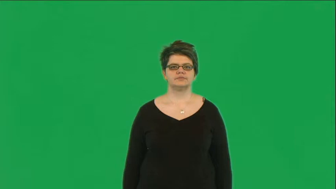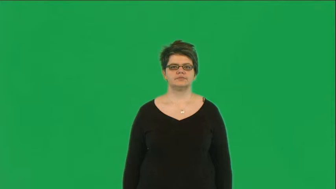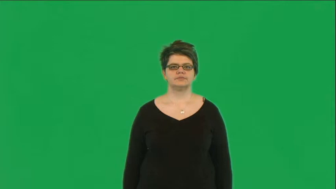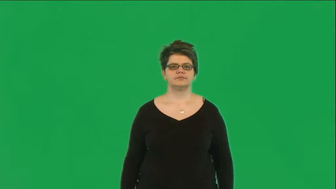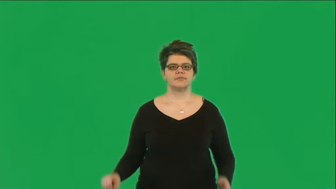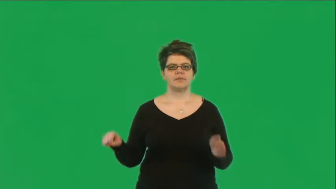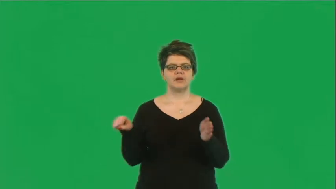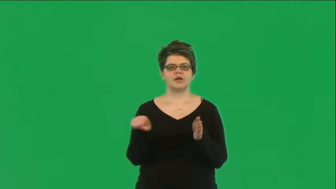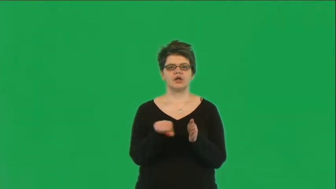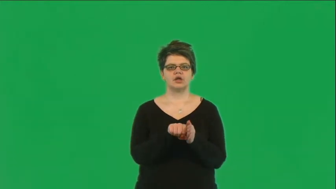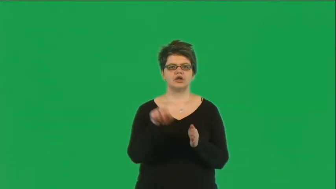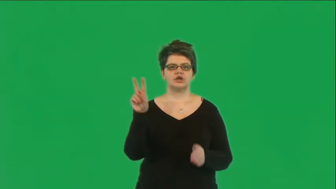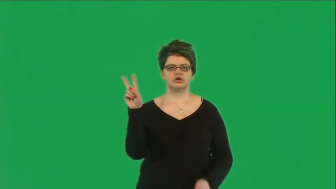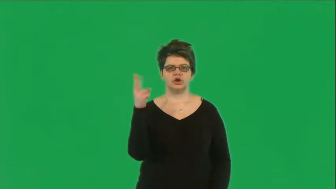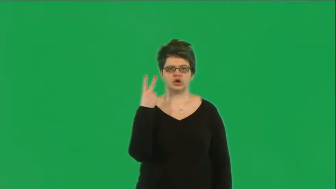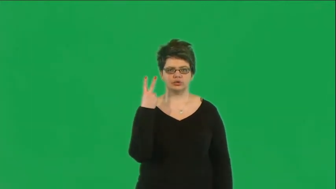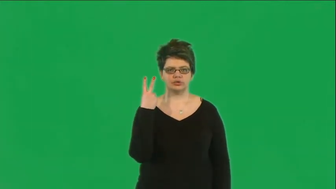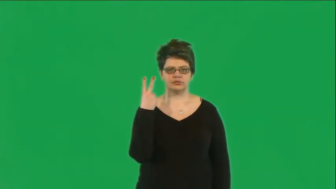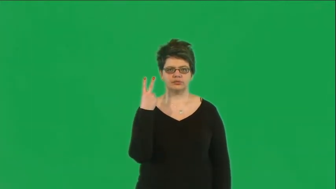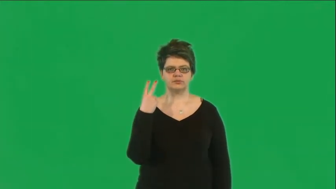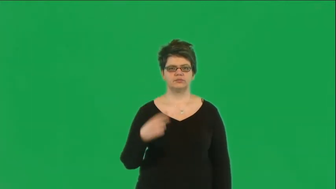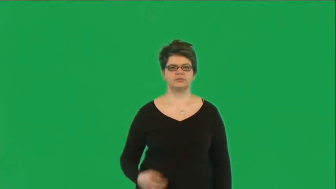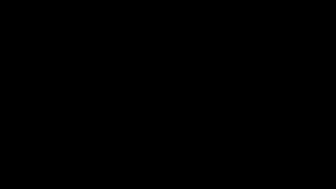dokąd